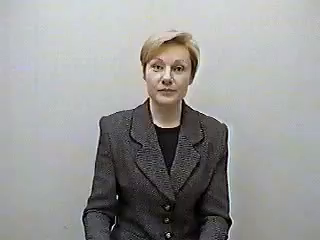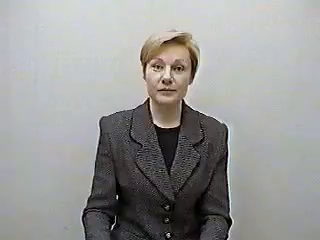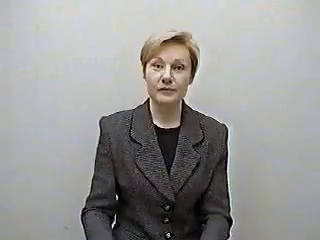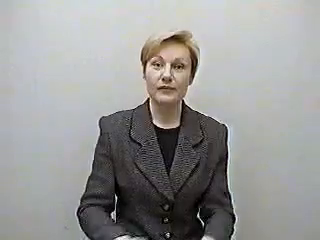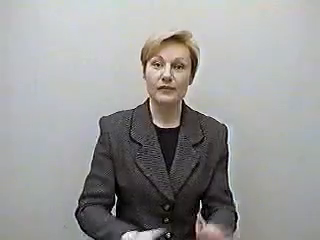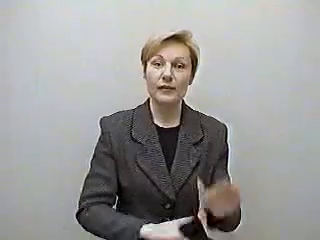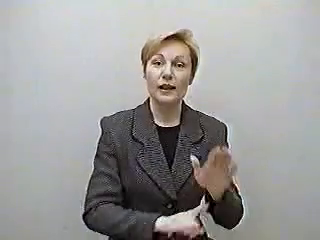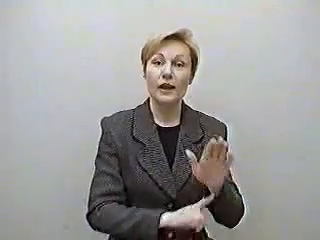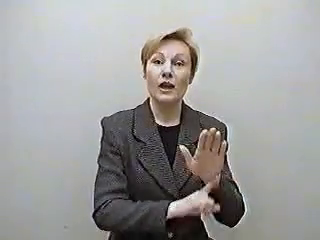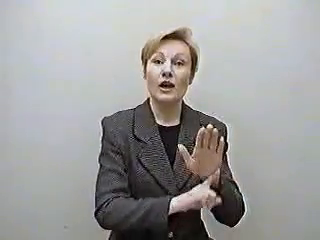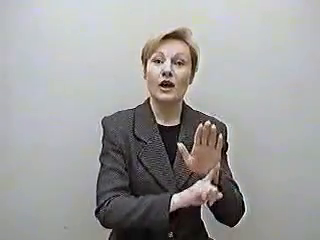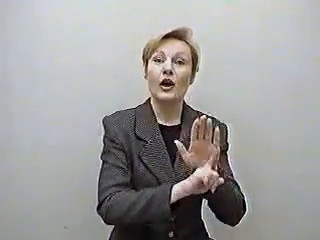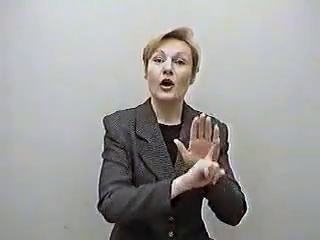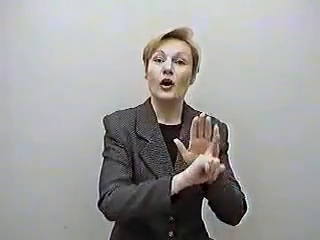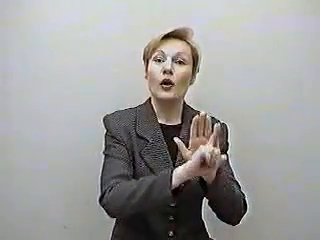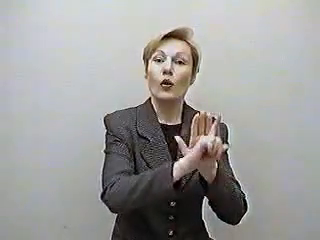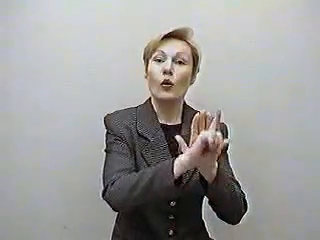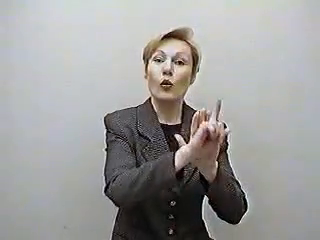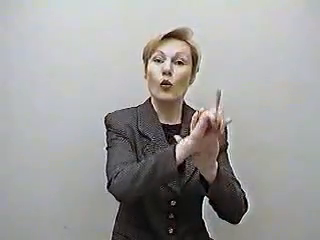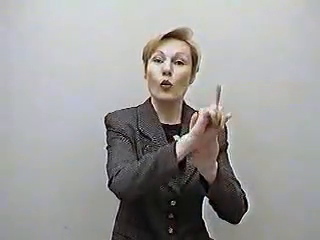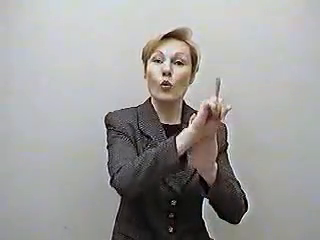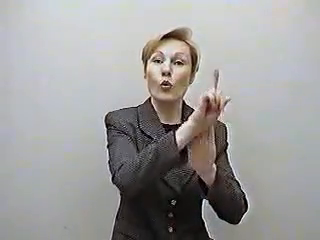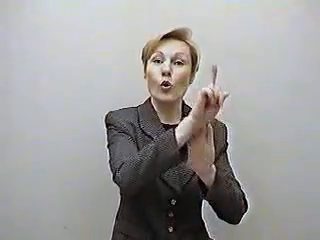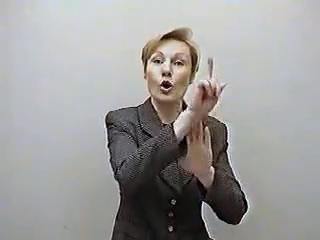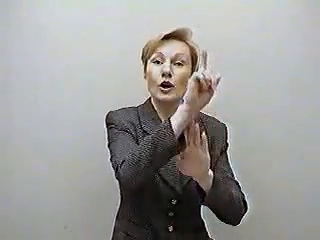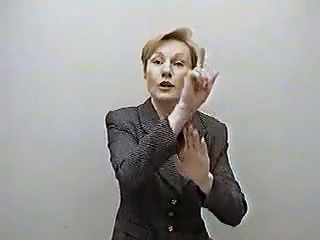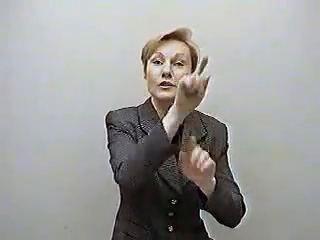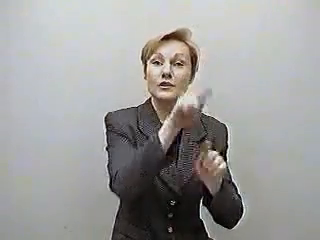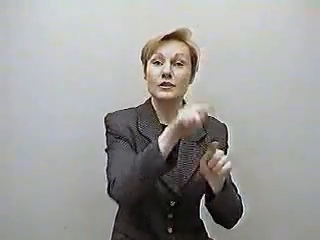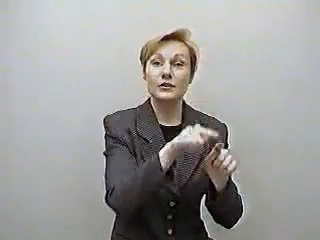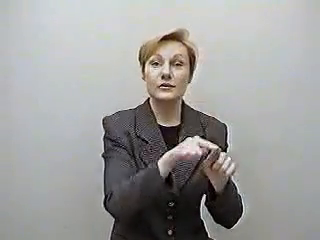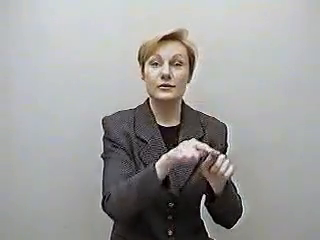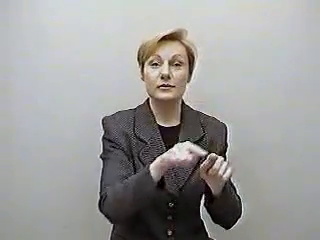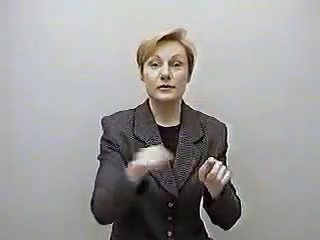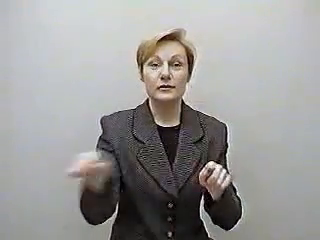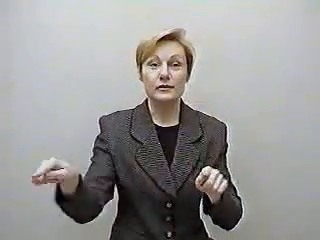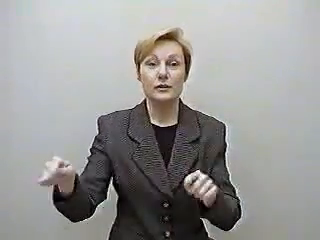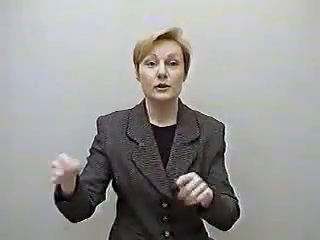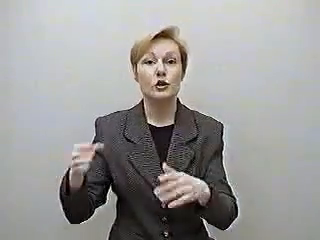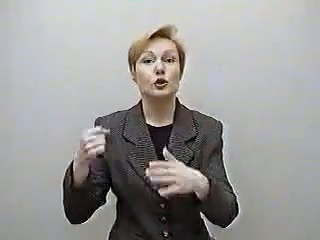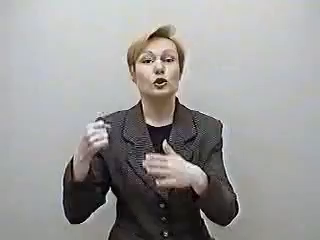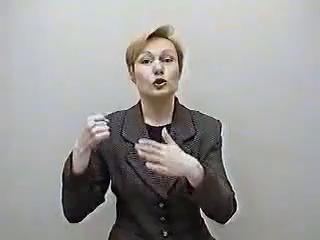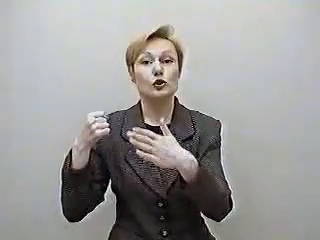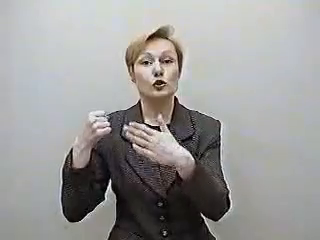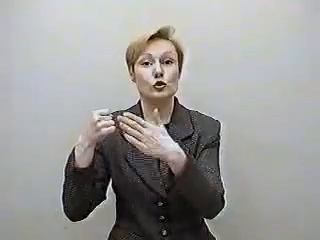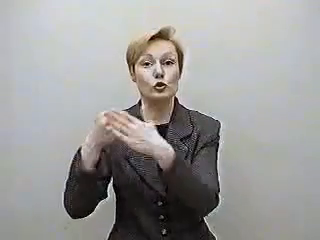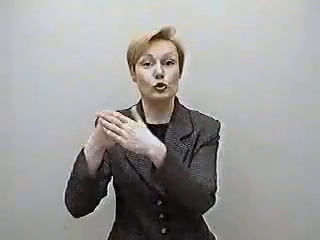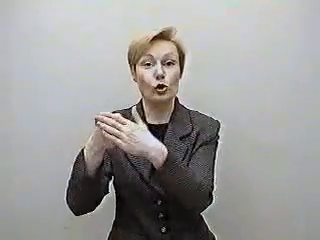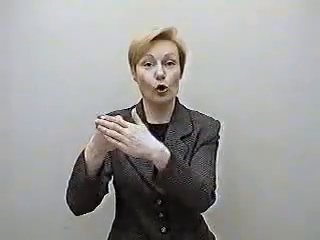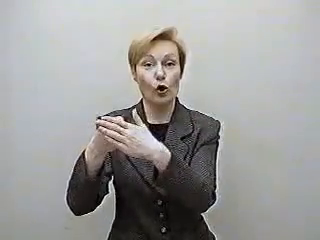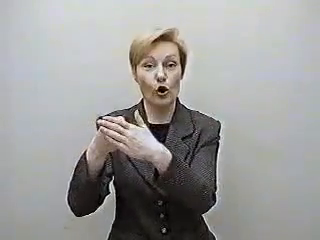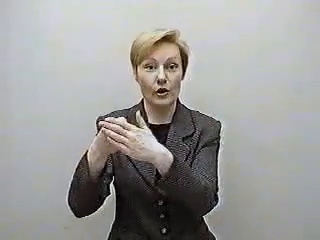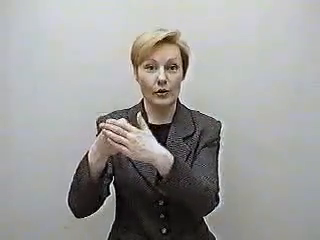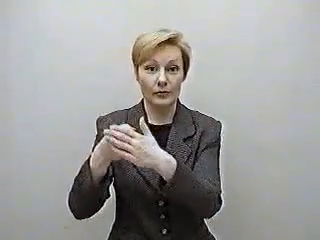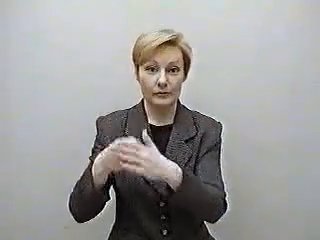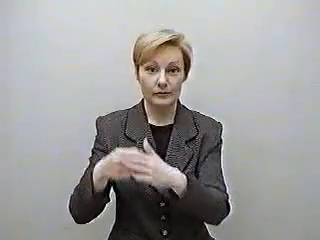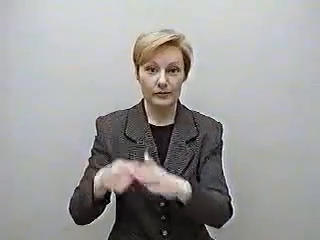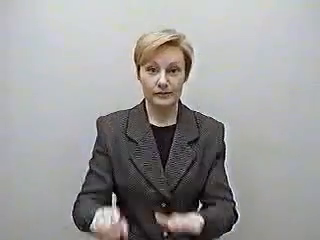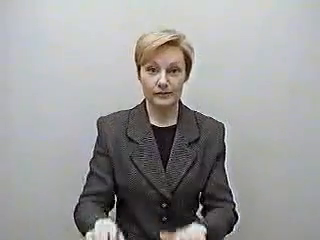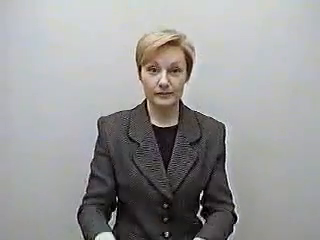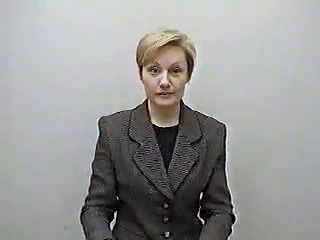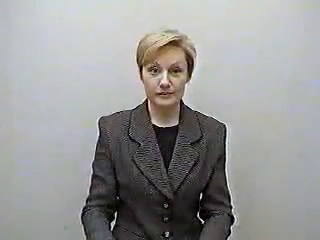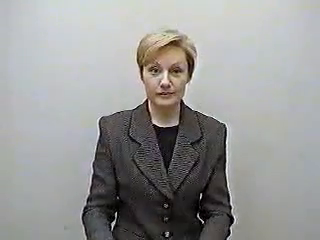от...до...